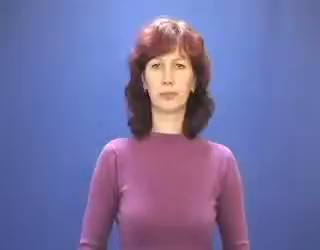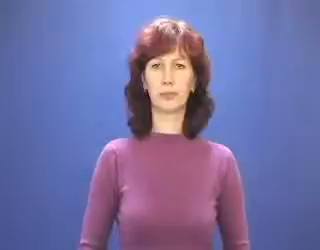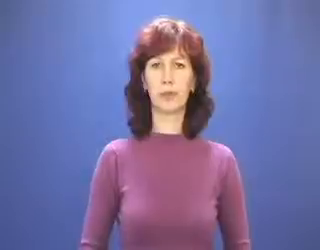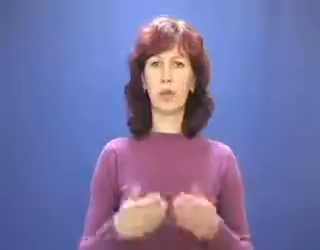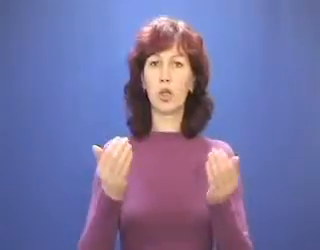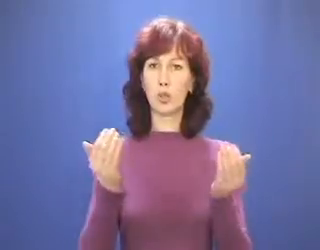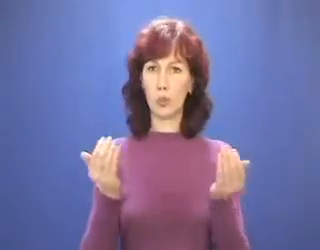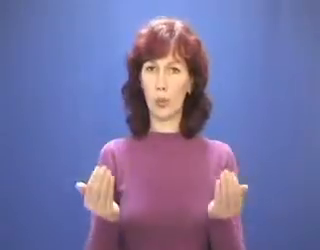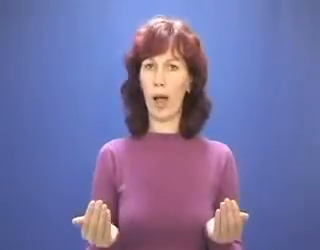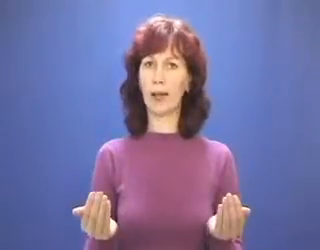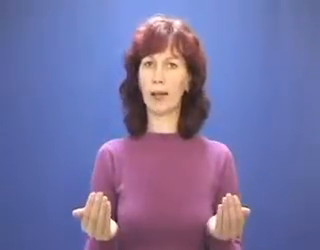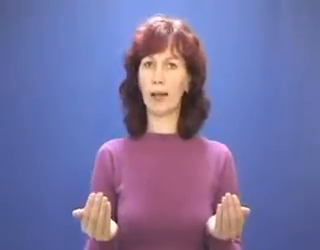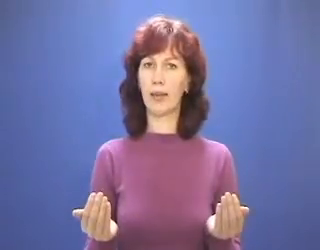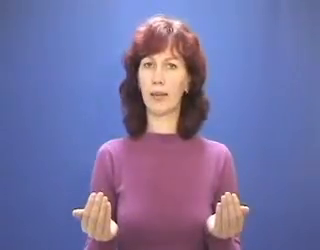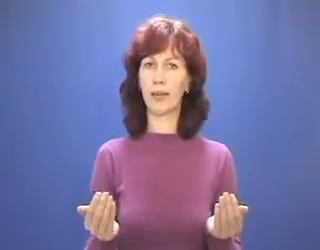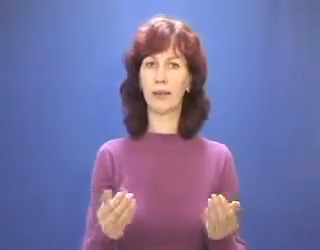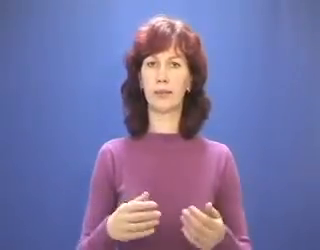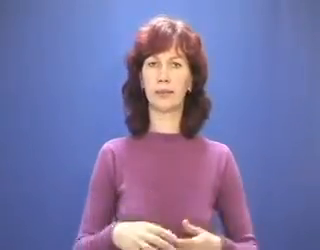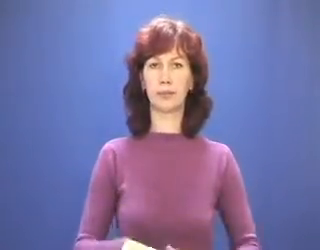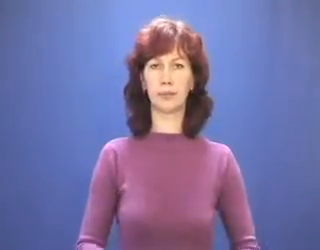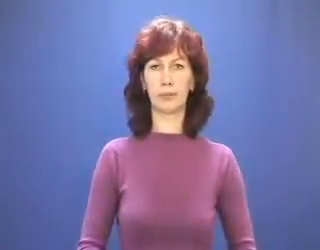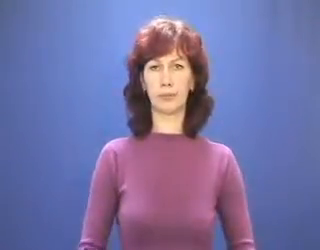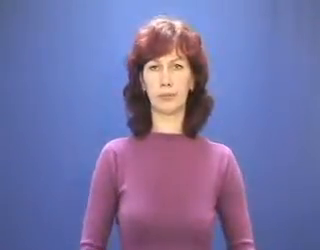sodien tagad